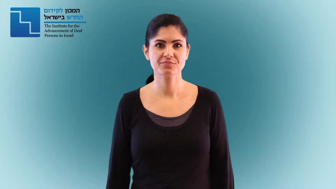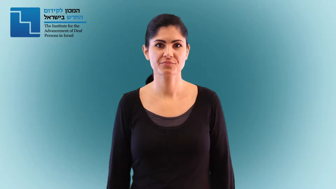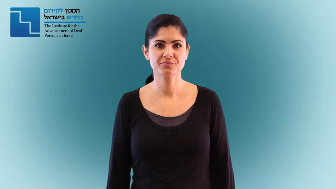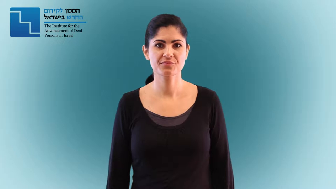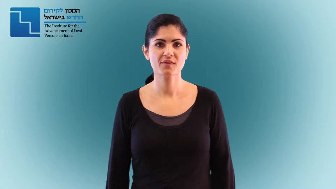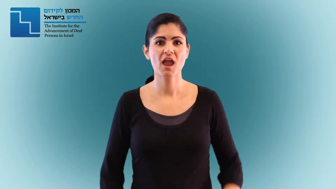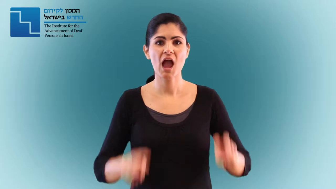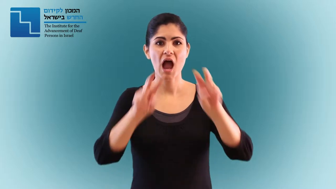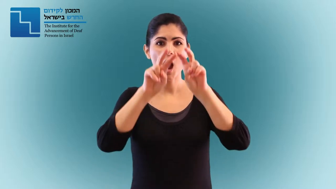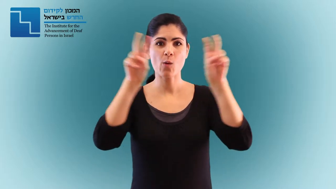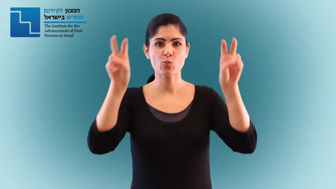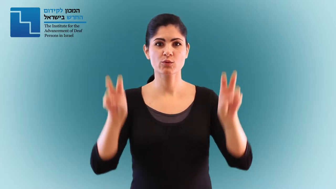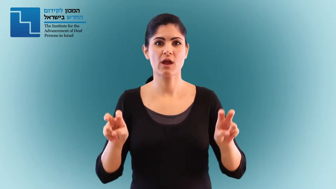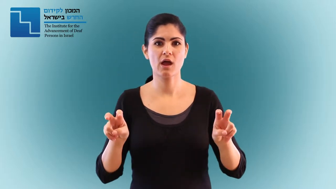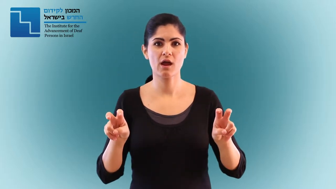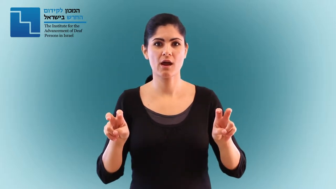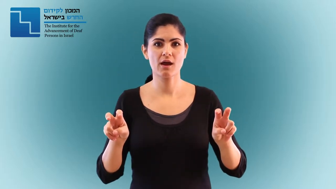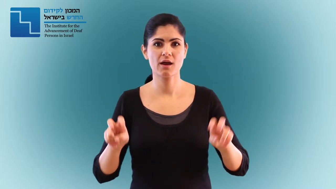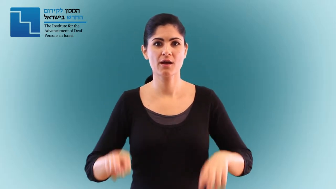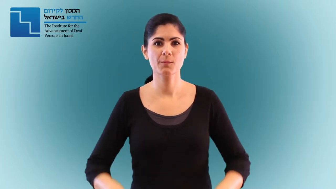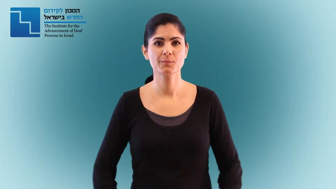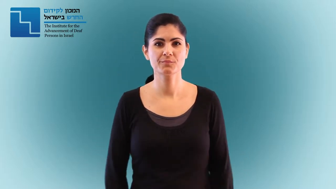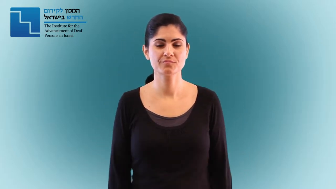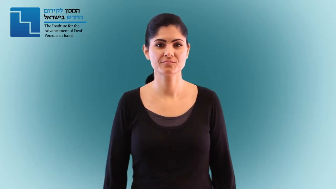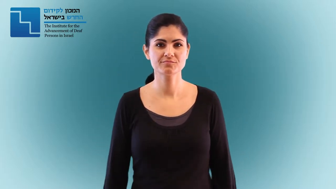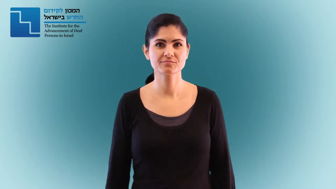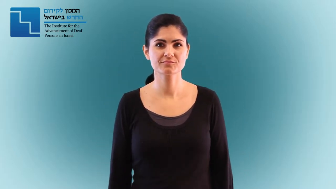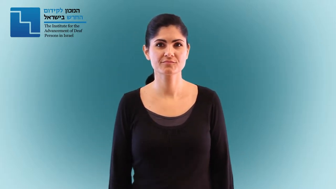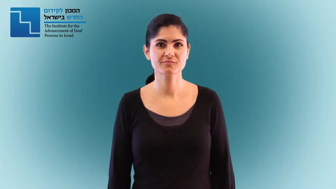עמותה